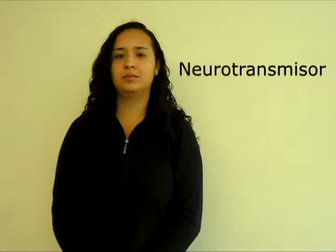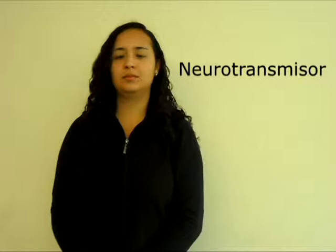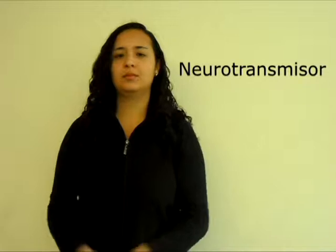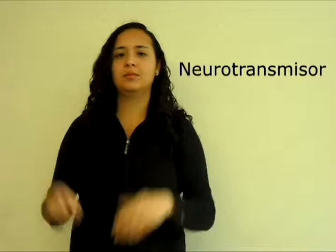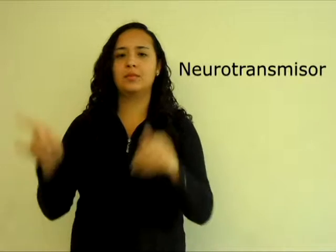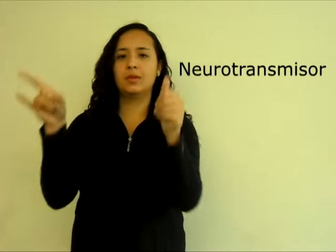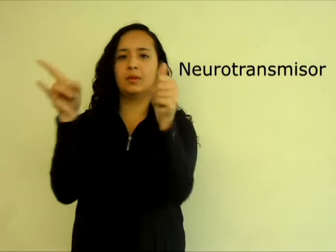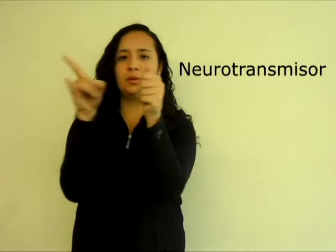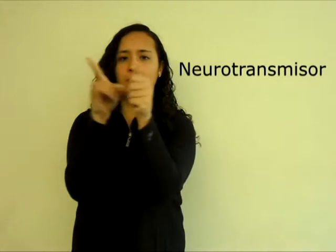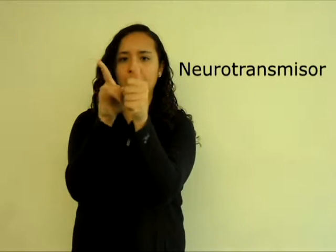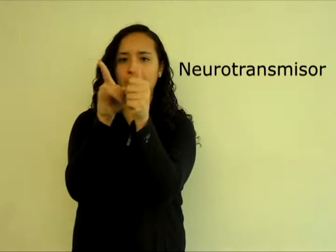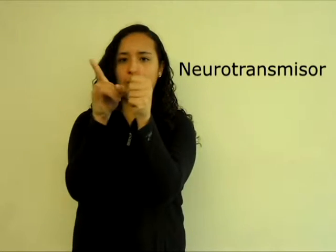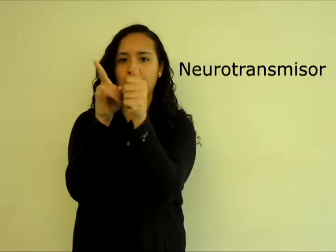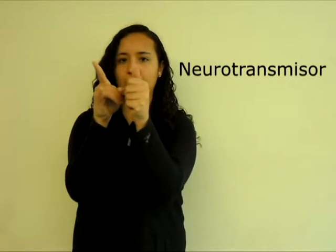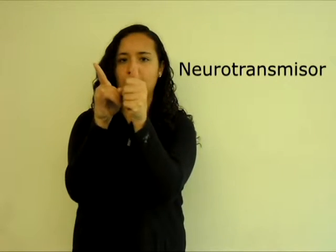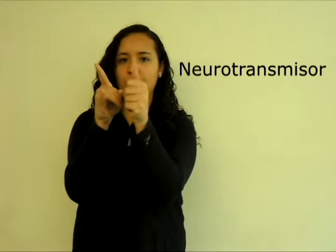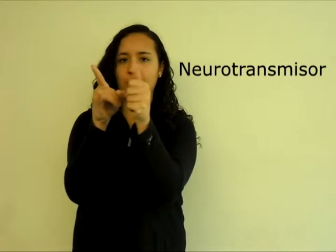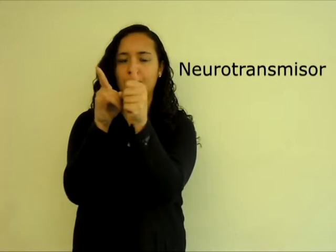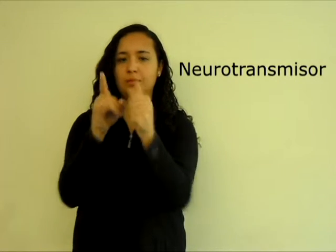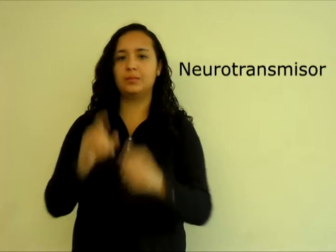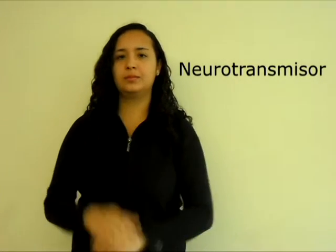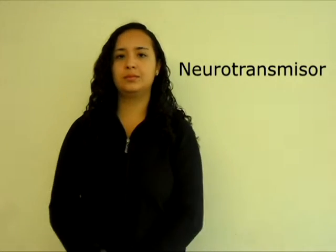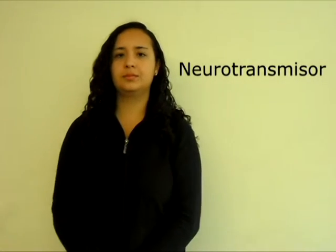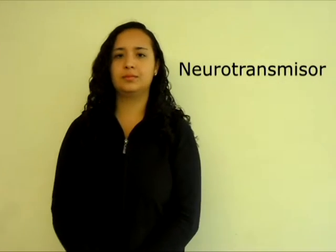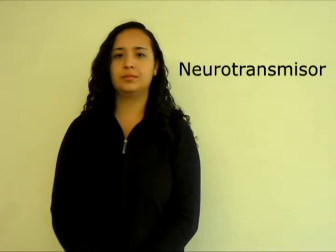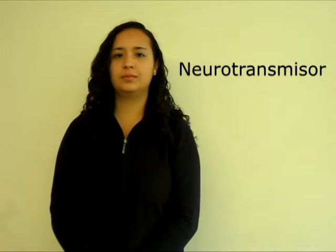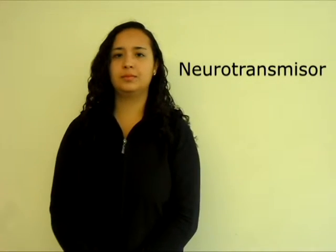Neurotransmisor